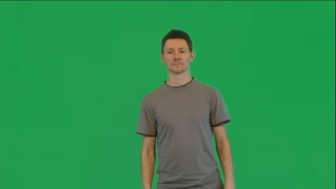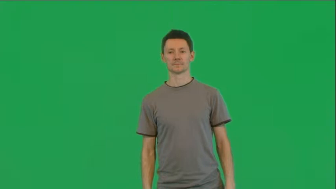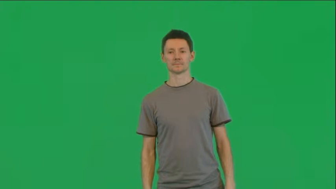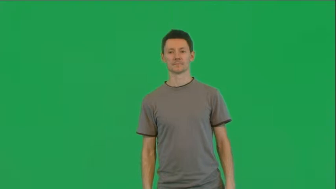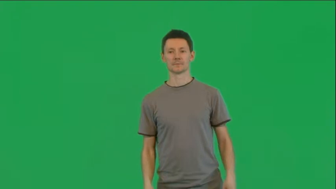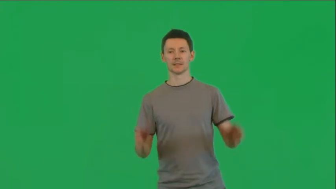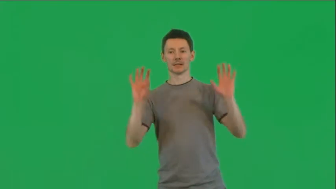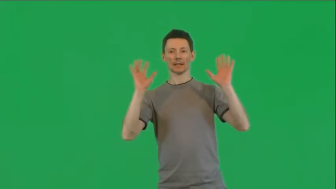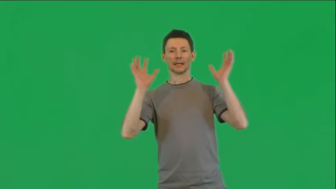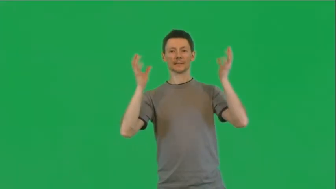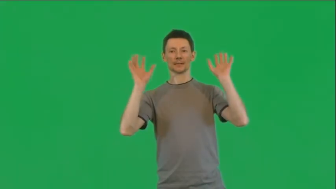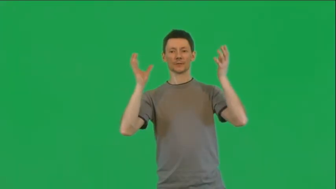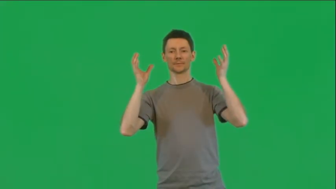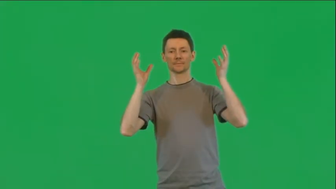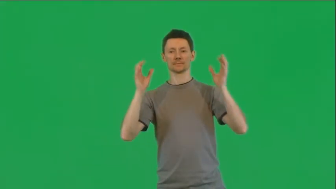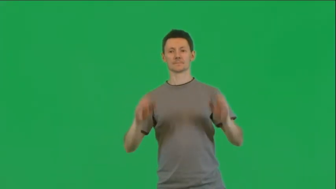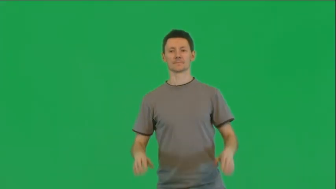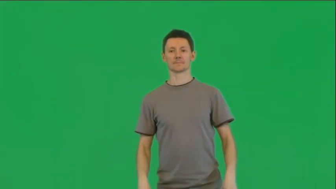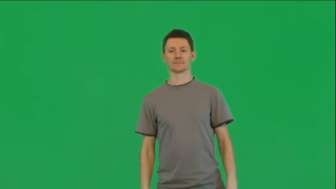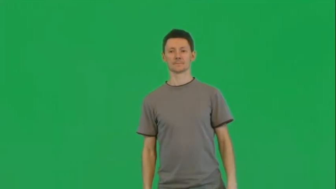klaskać